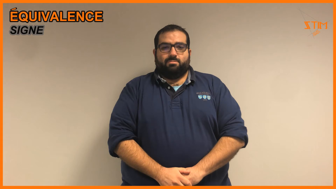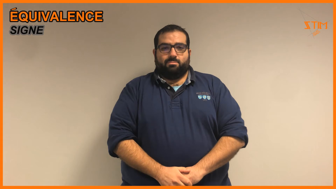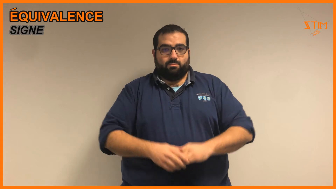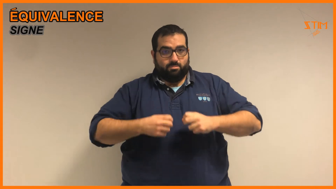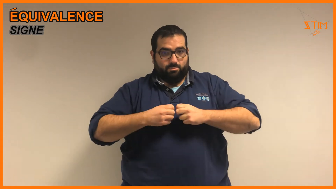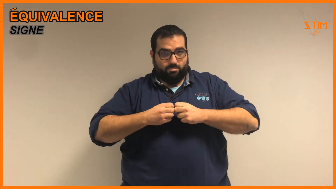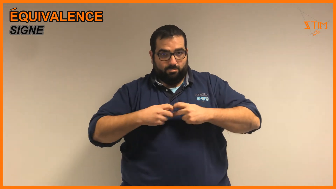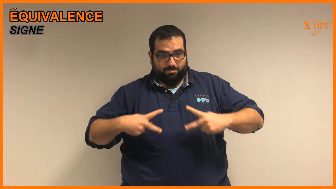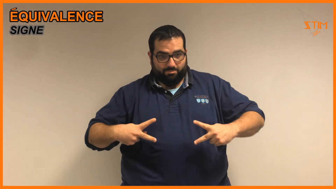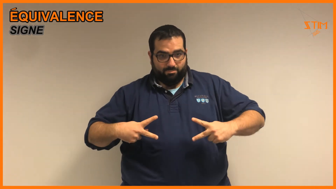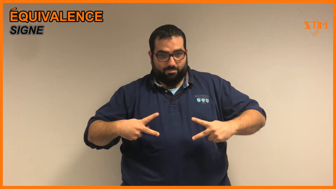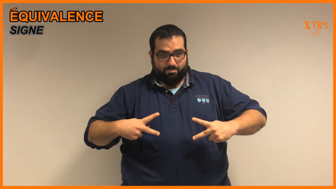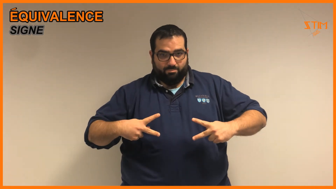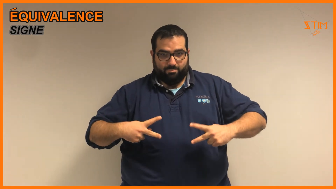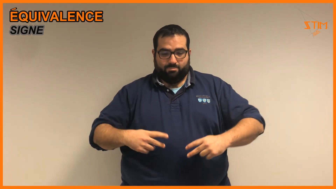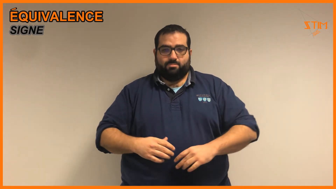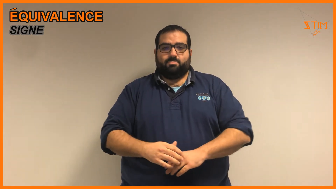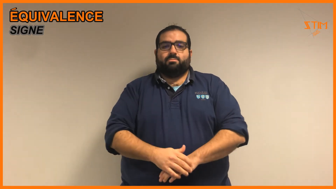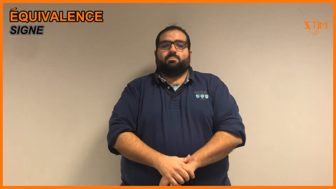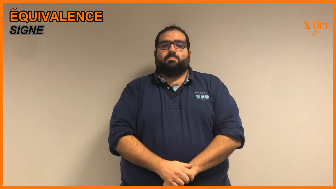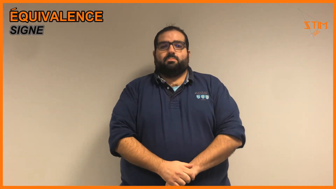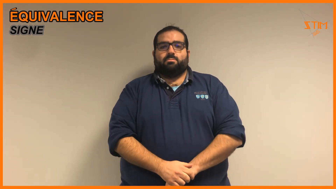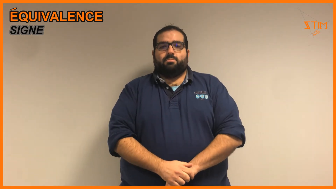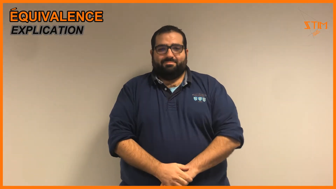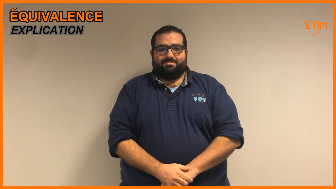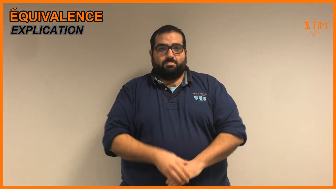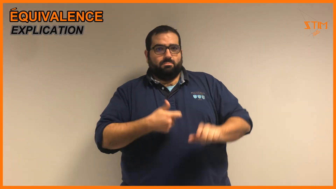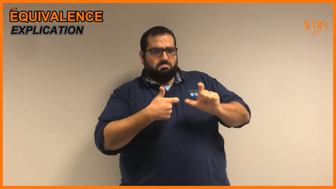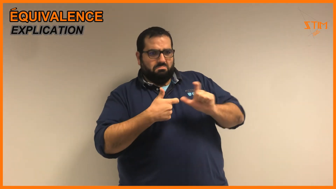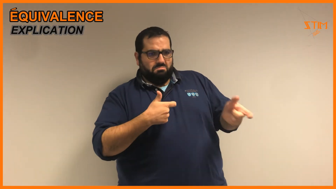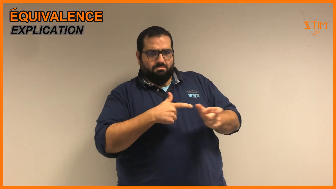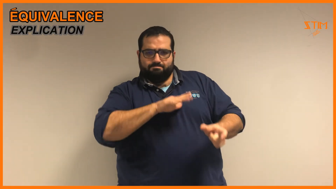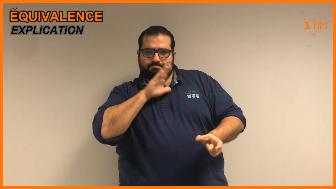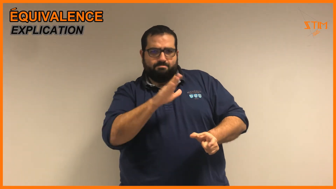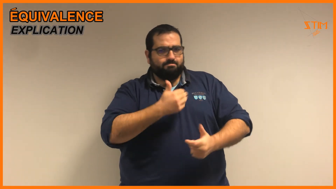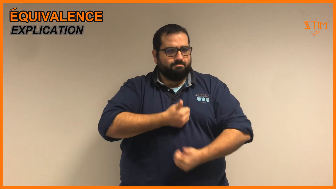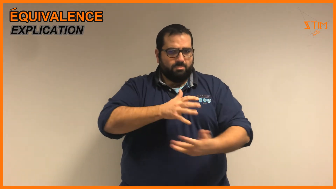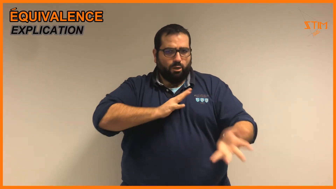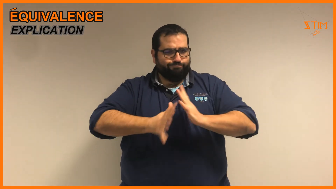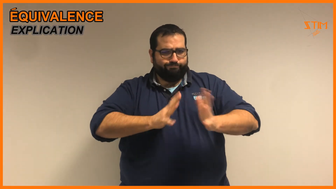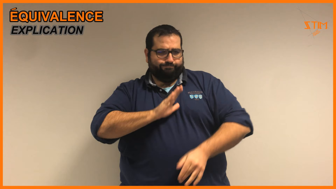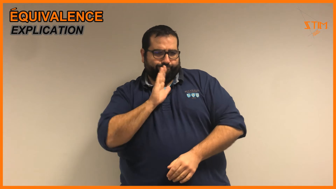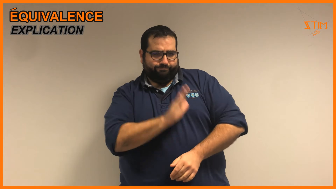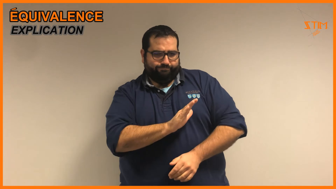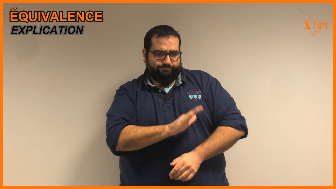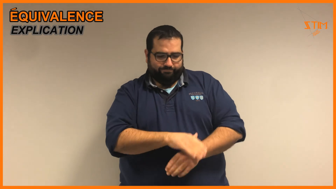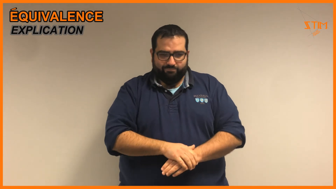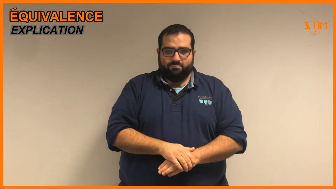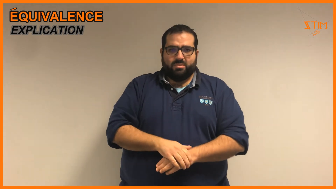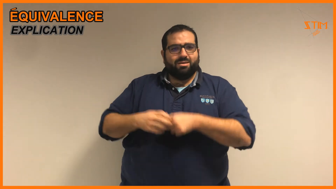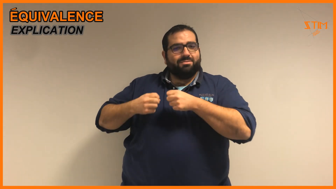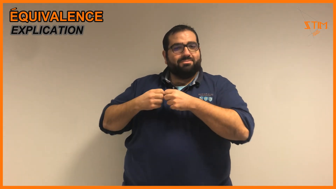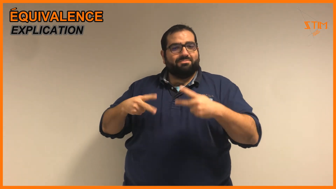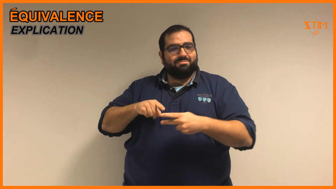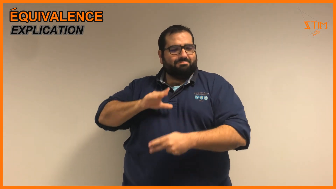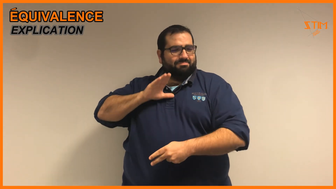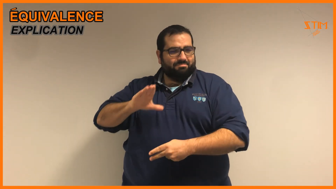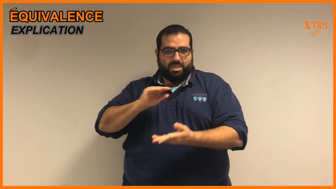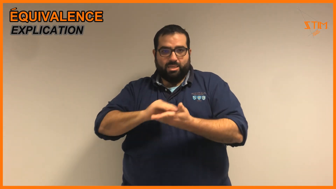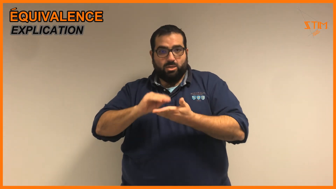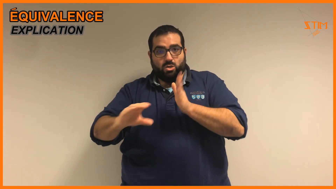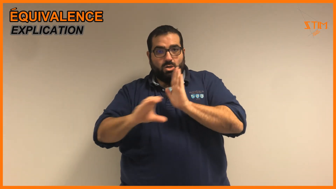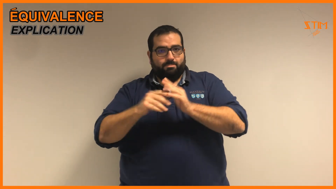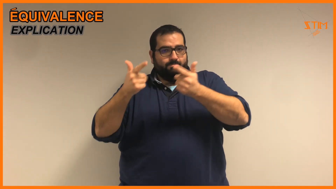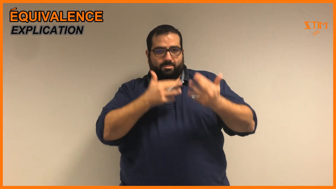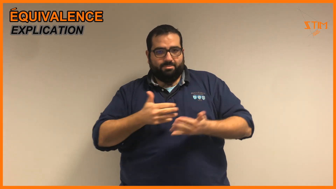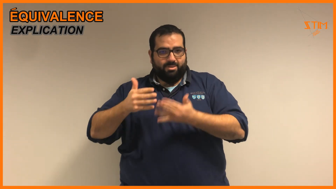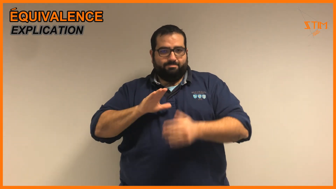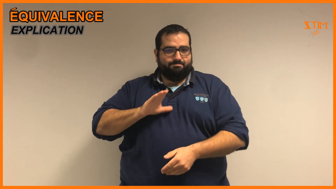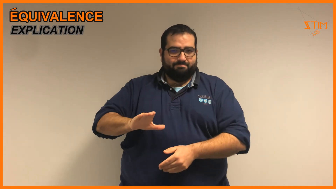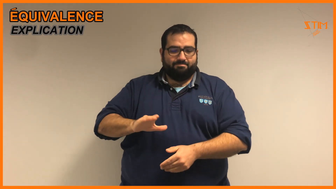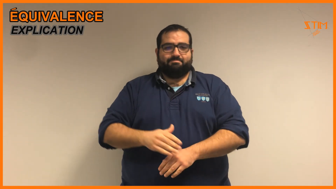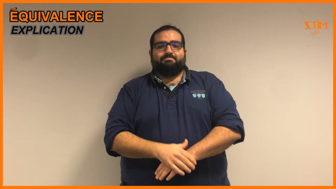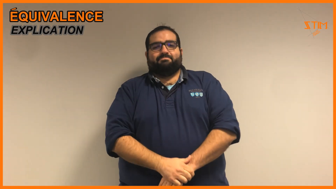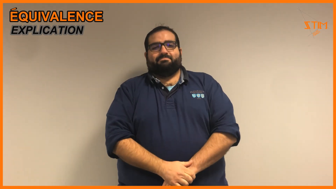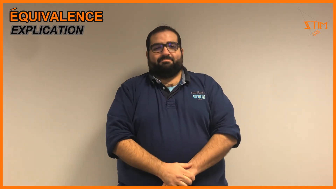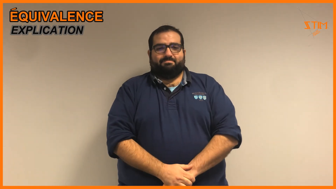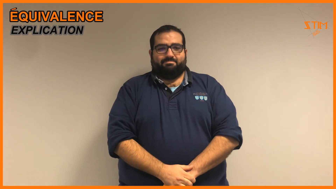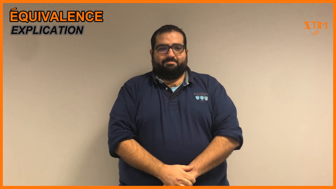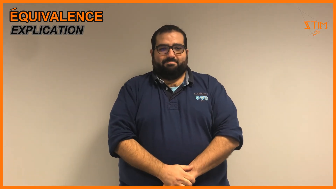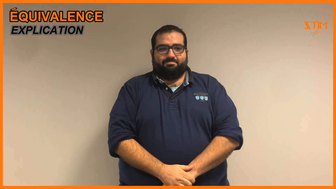Equivalence